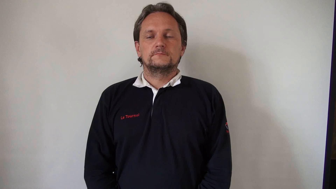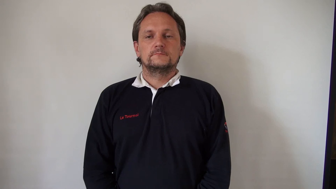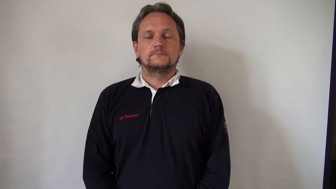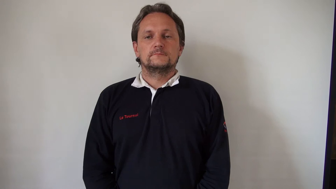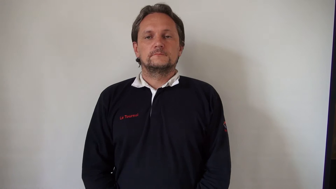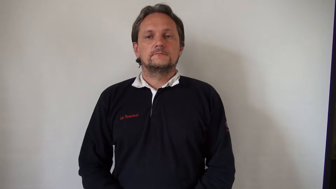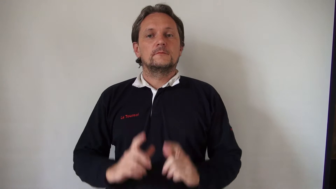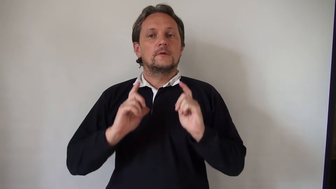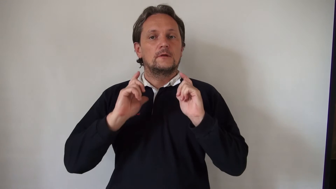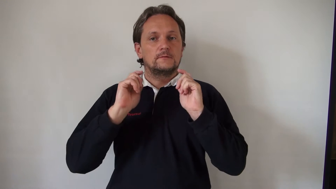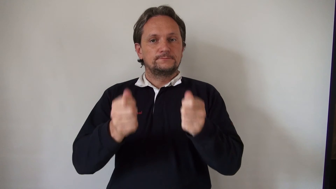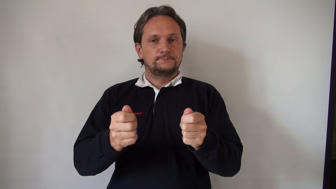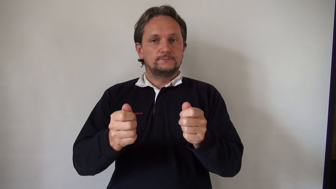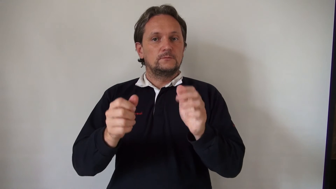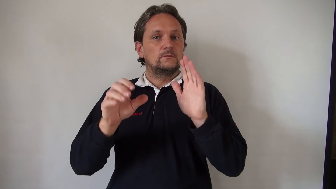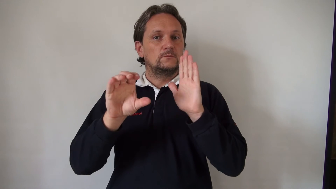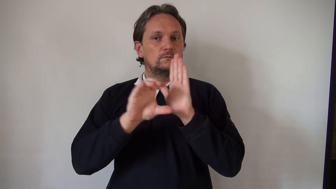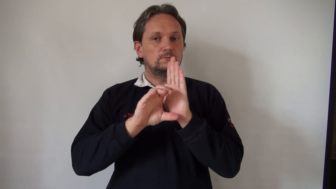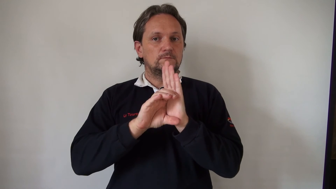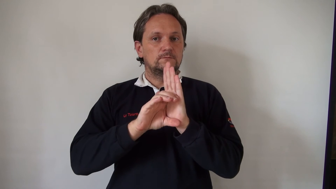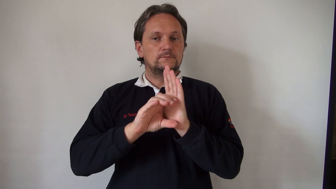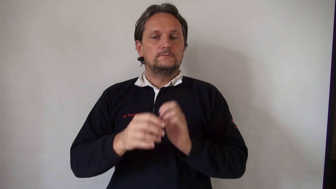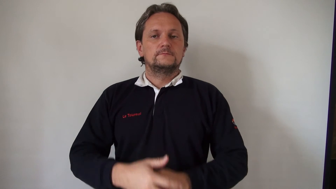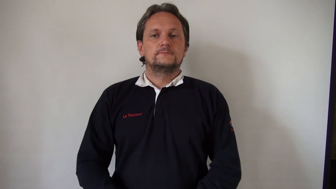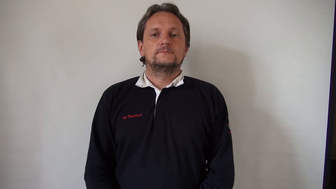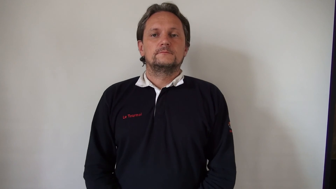Indexation